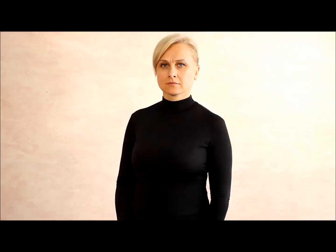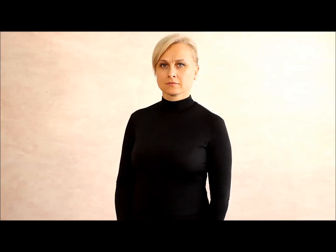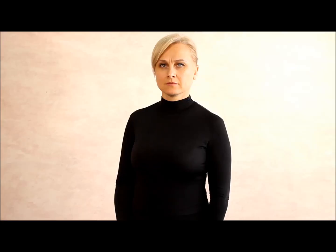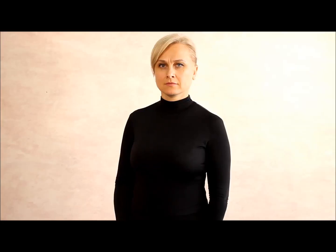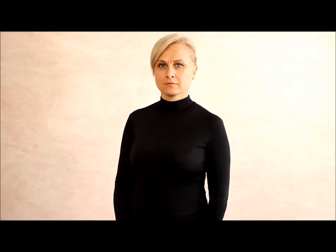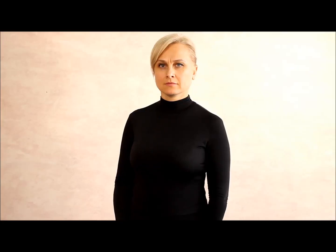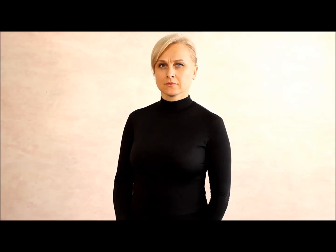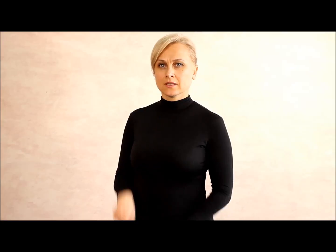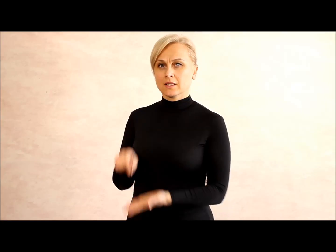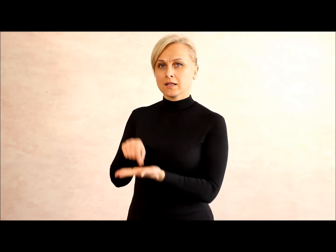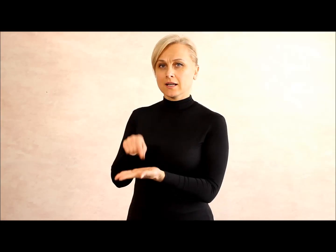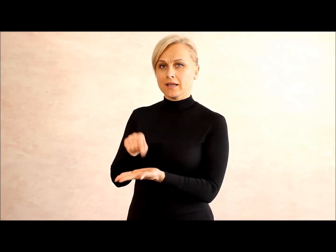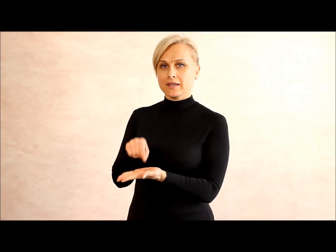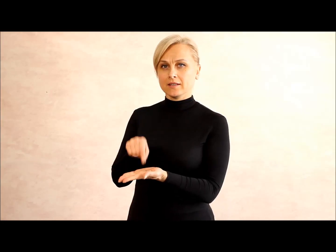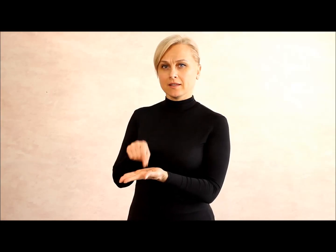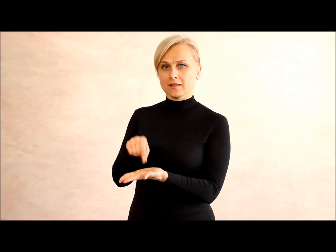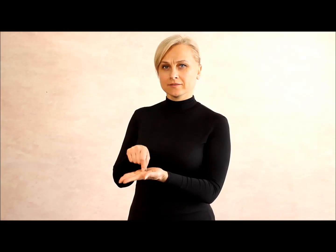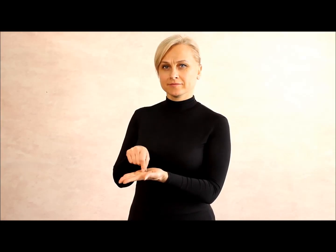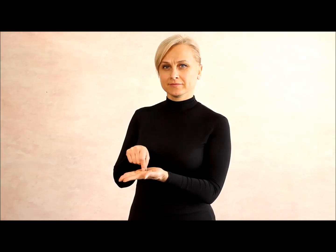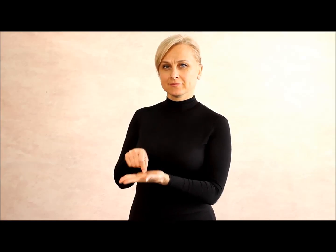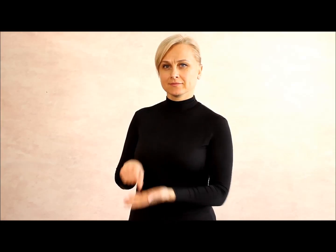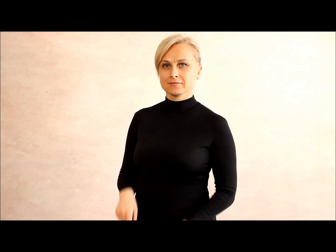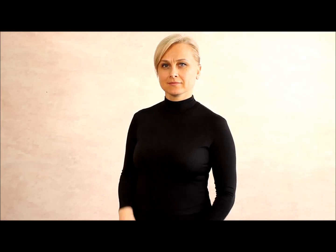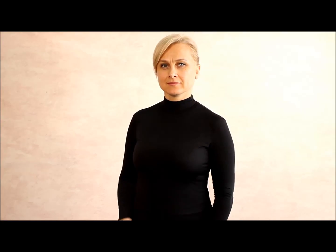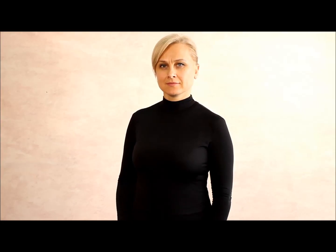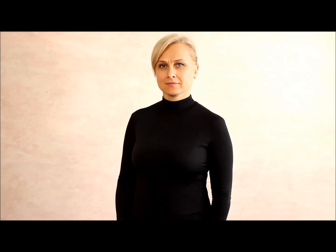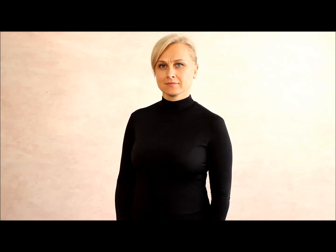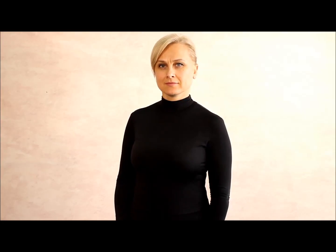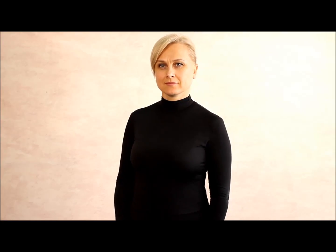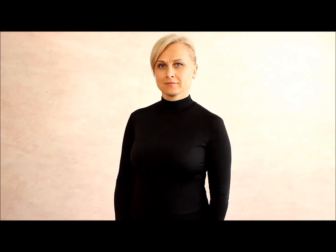Găină